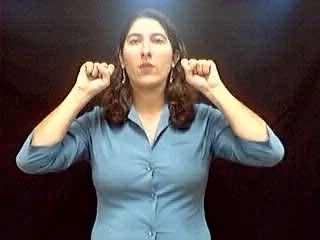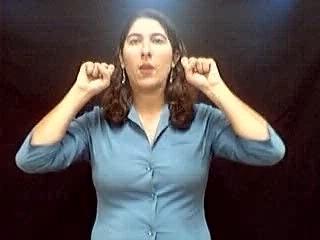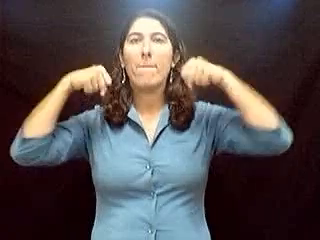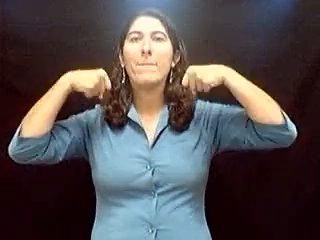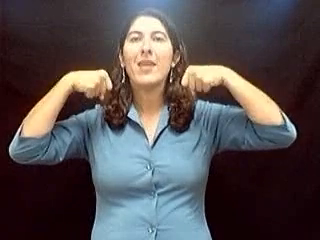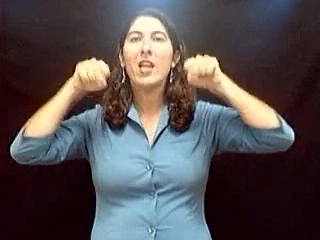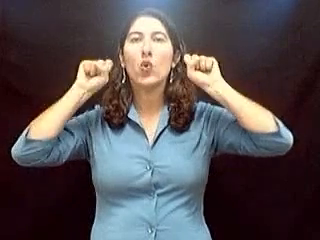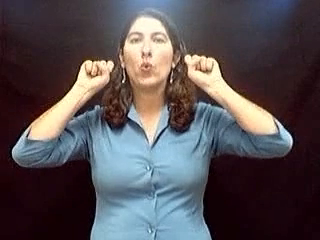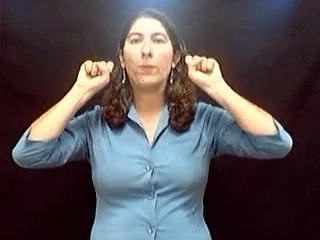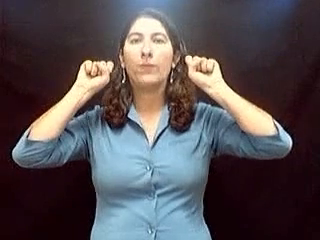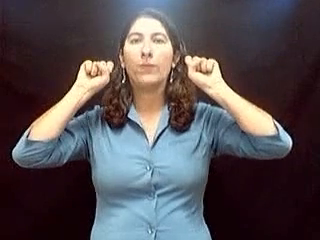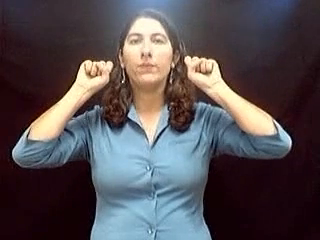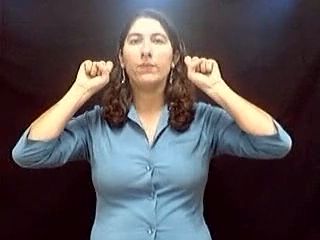milho